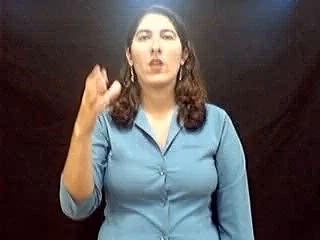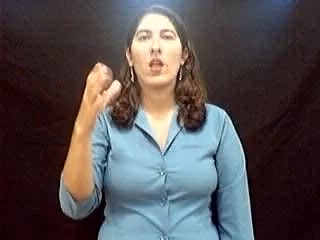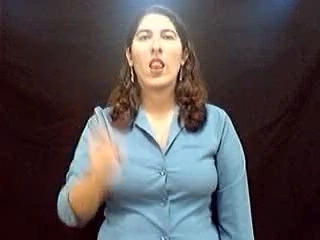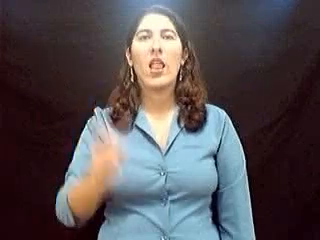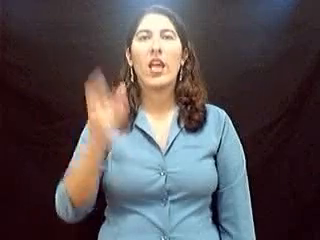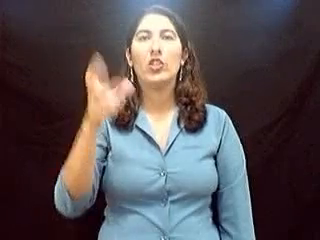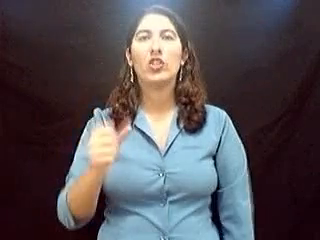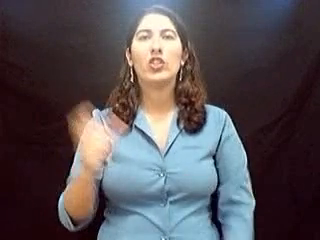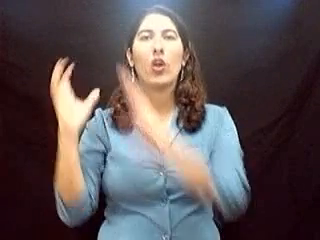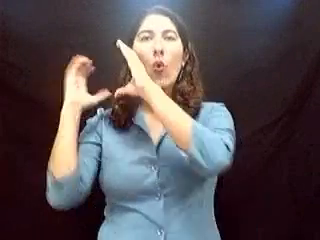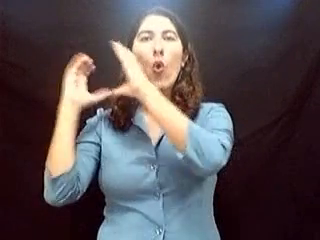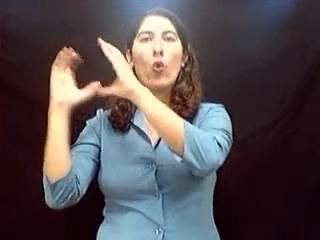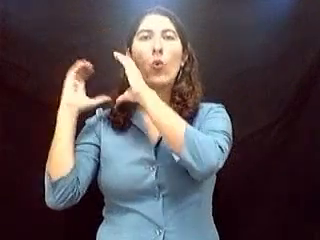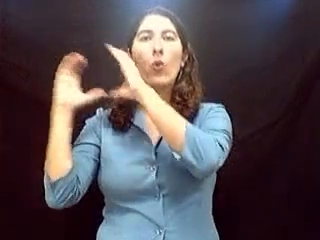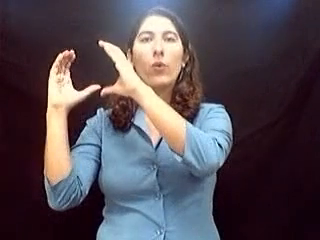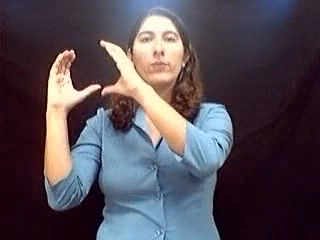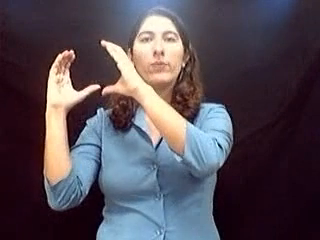leitedecoco